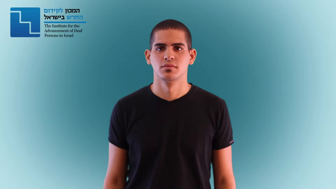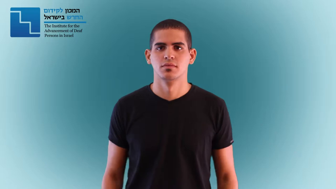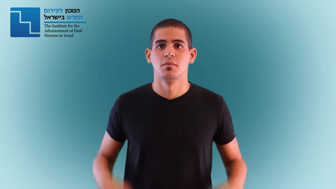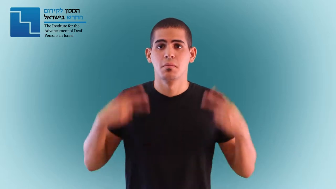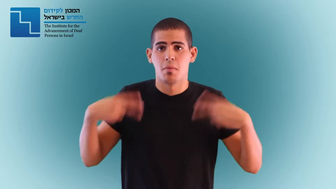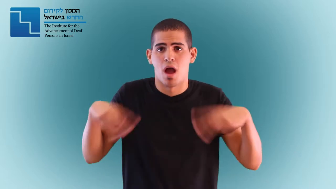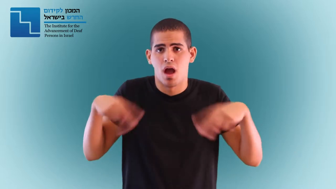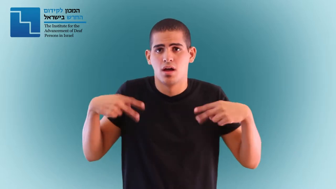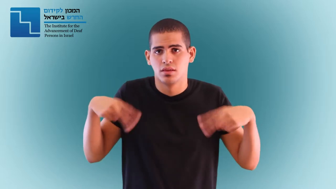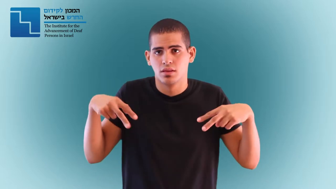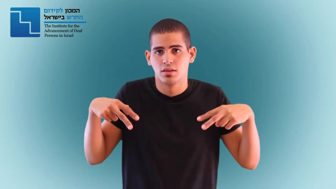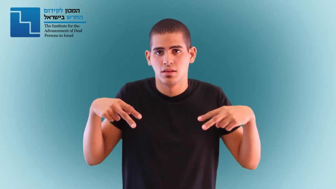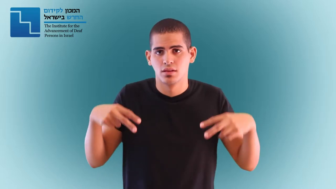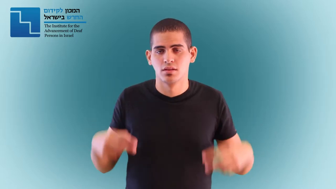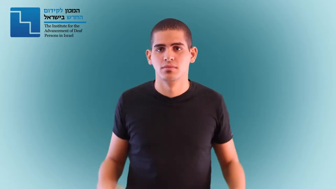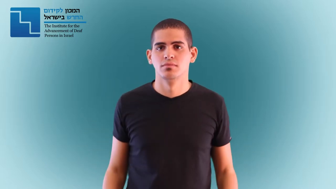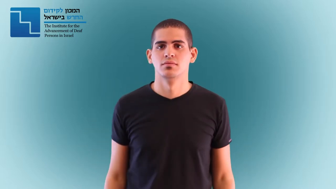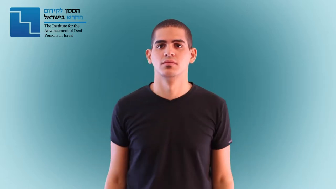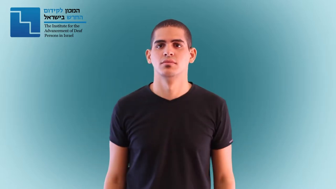לפחד